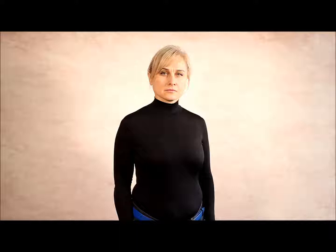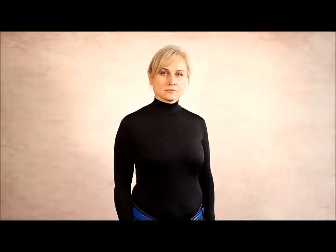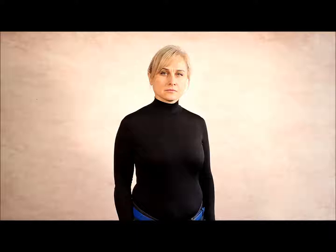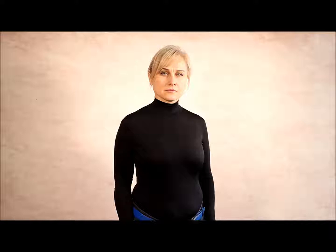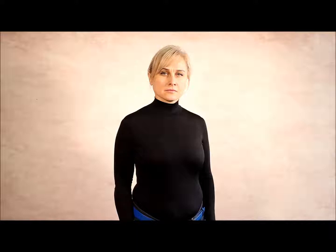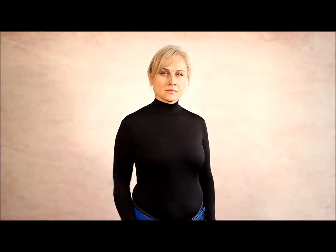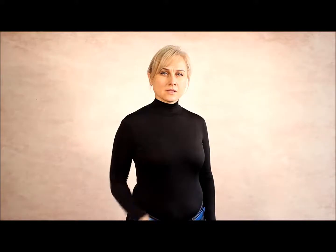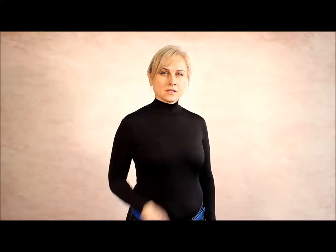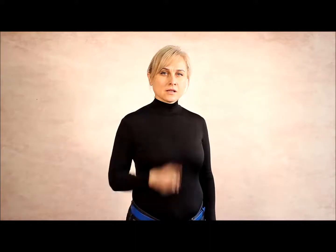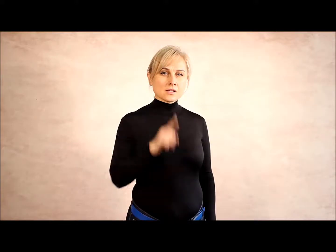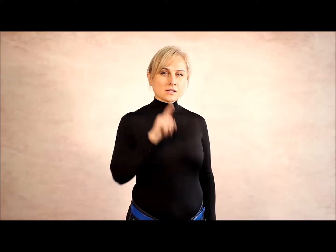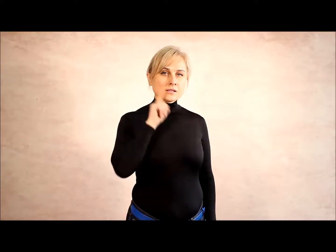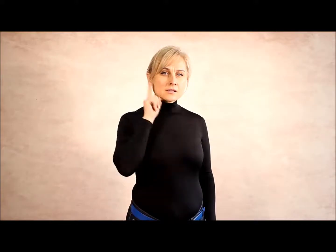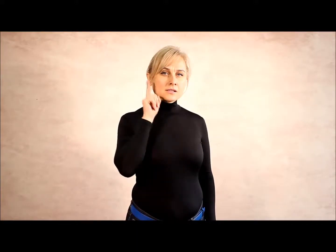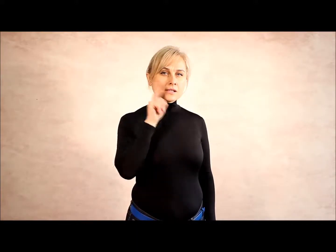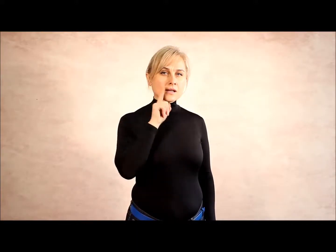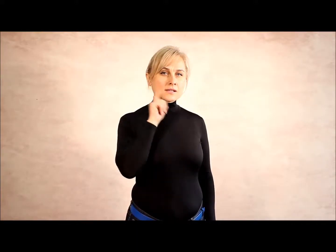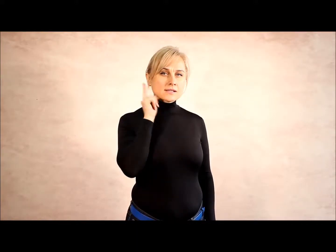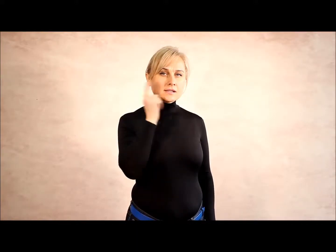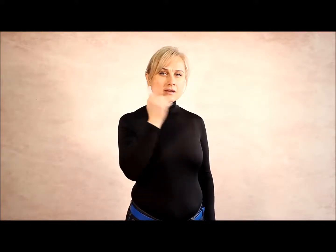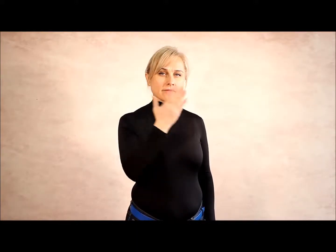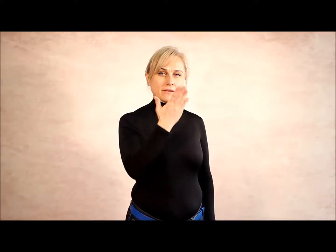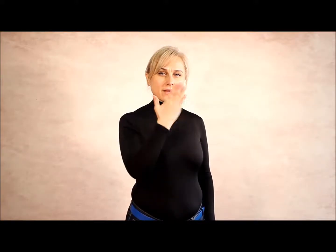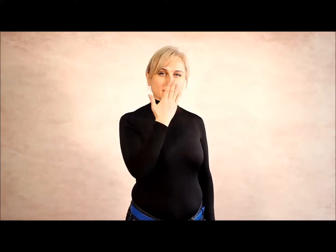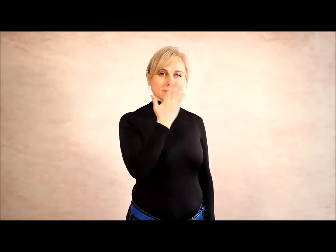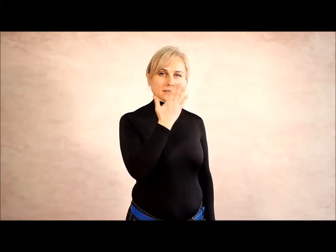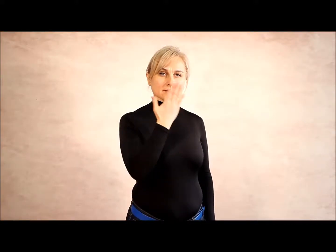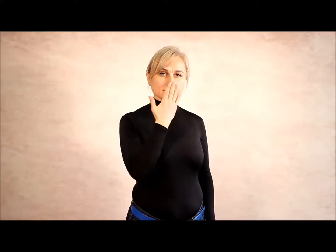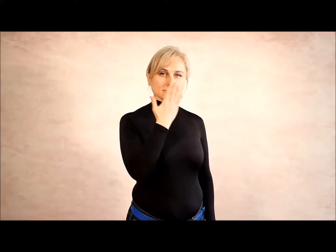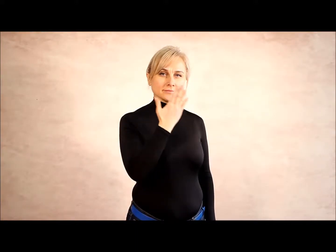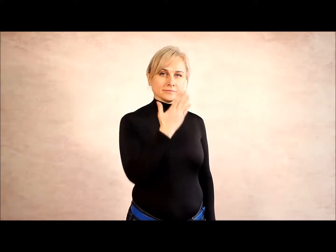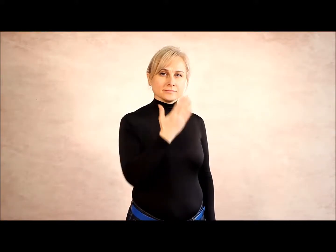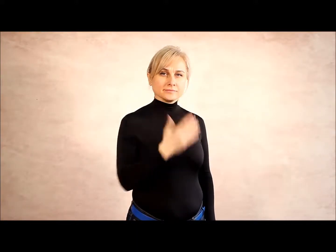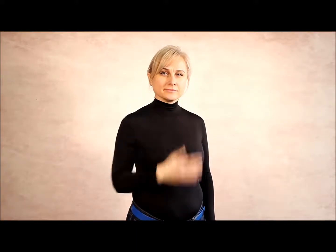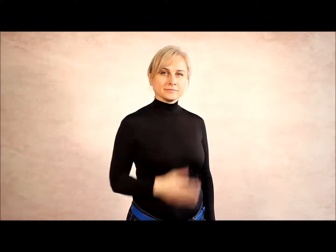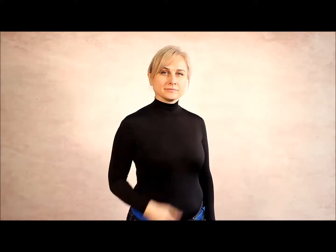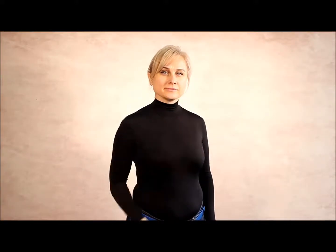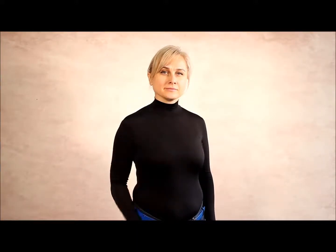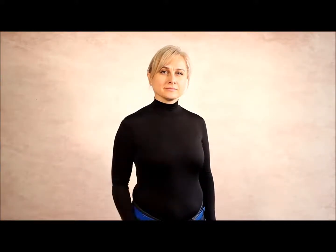Zarzavat